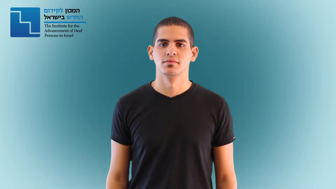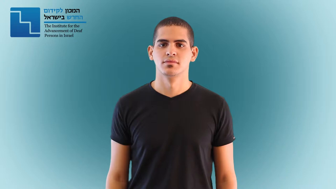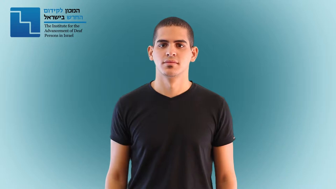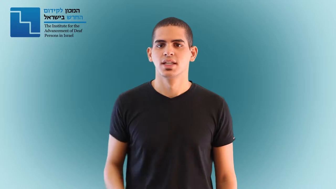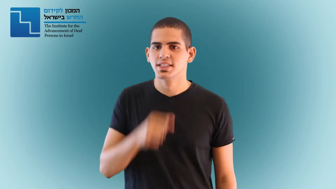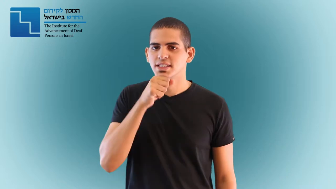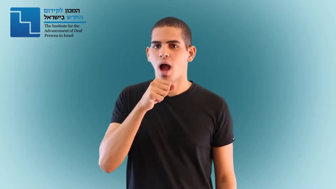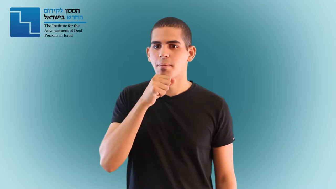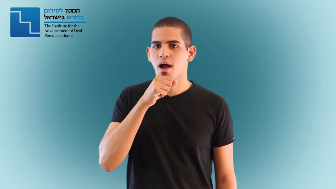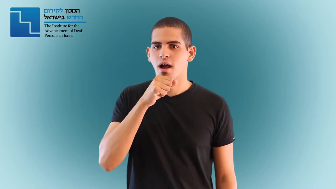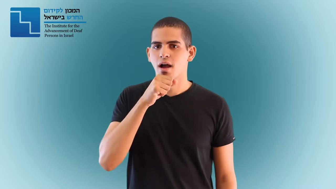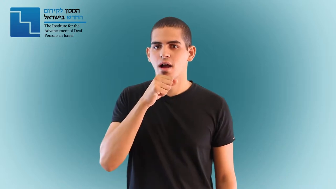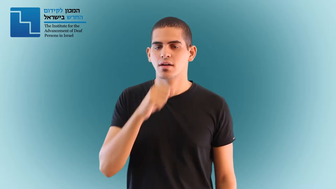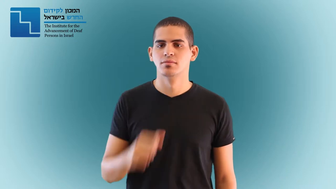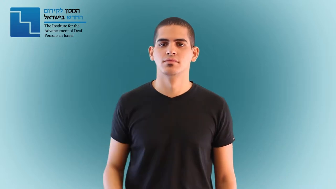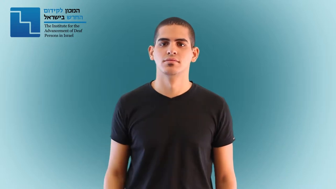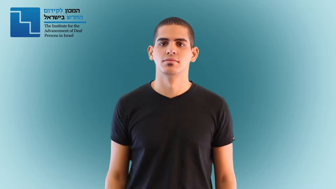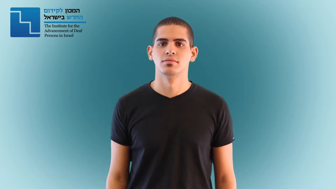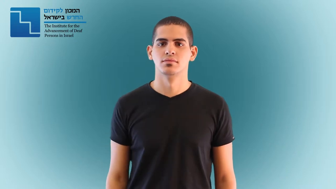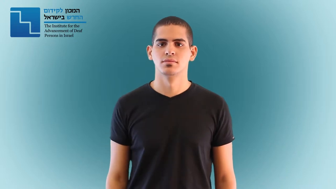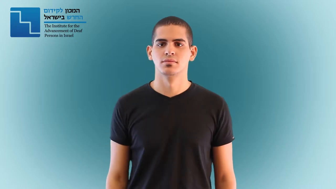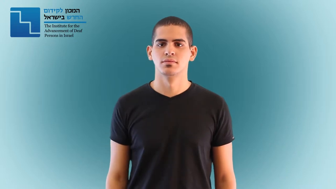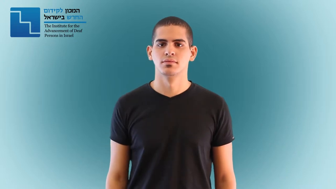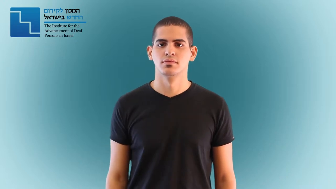סבא